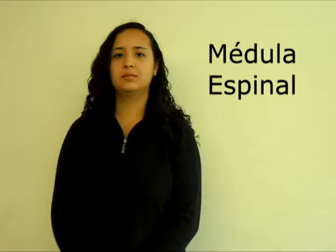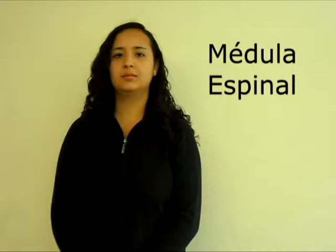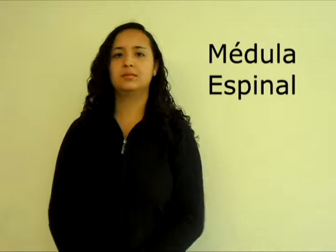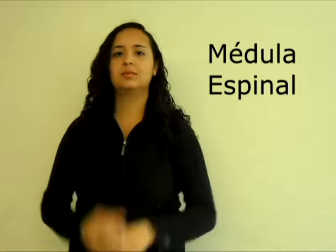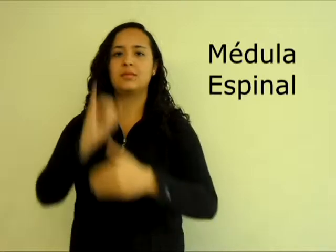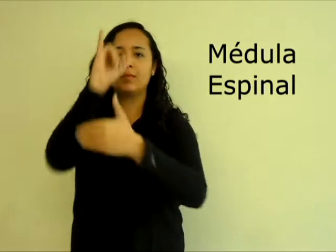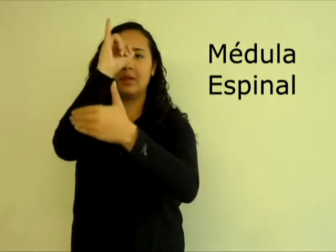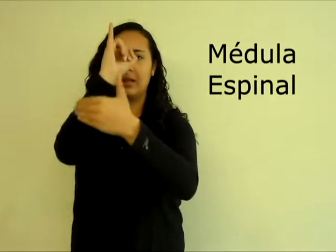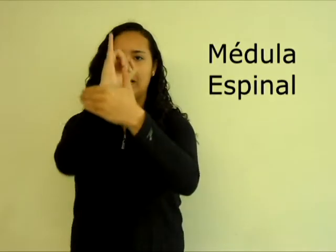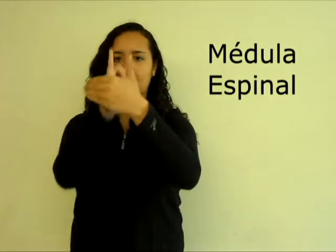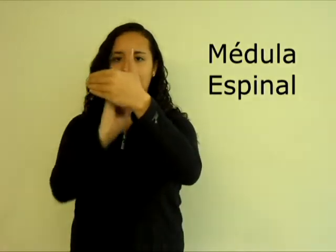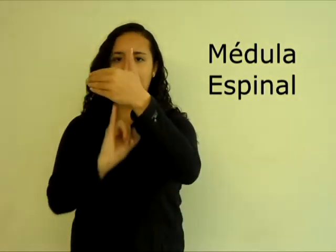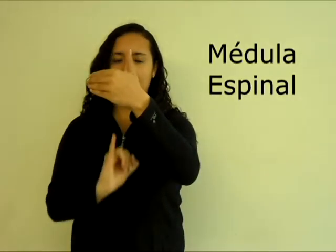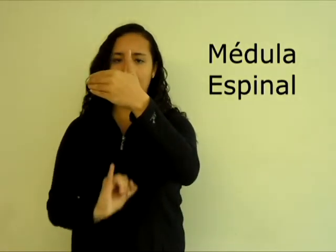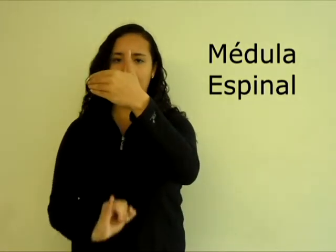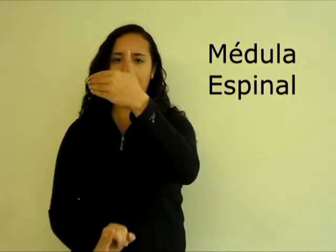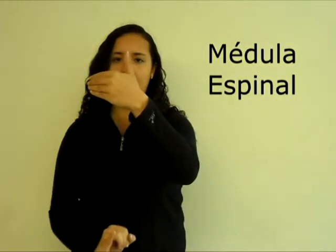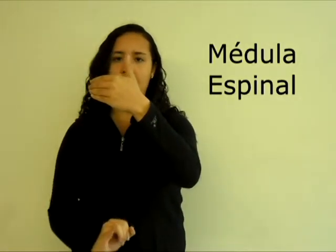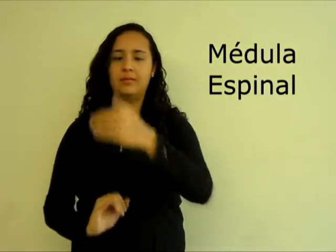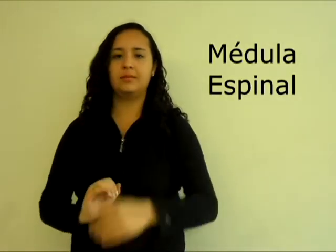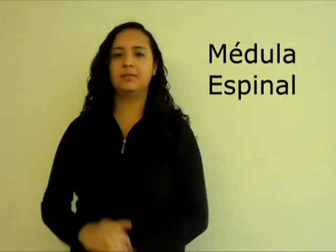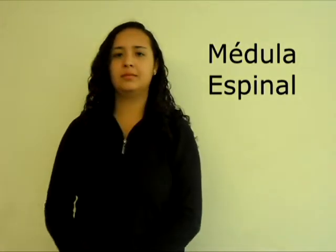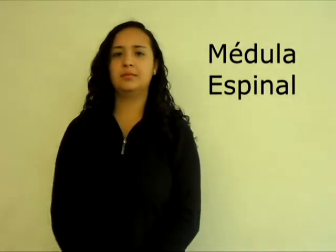Médula Espinal